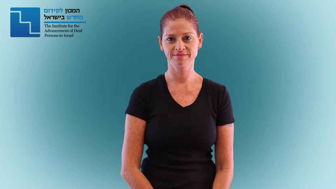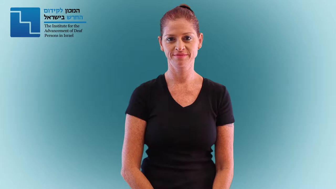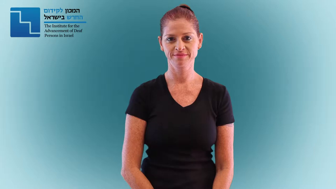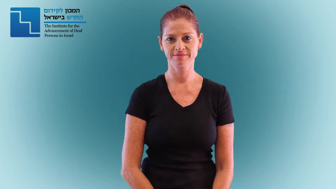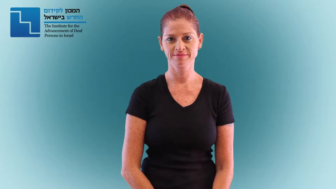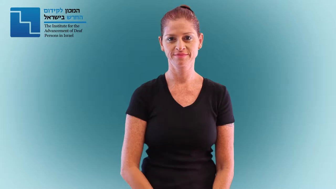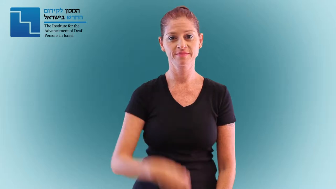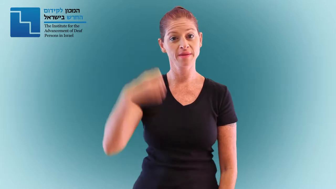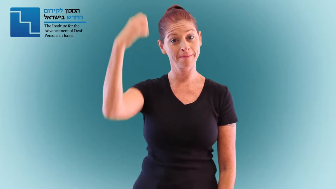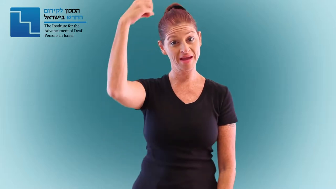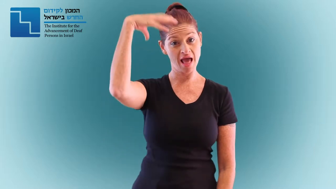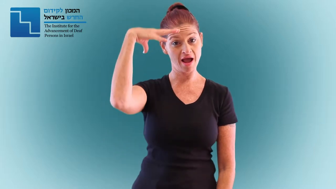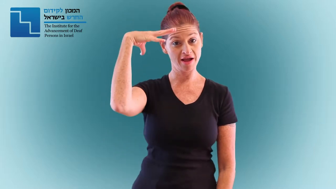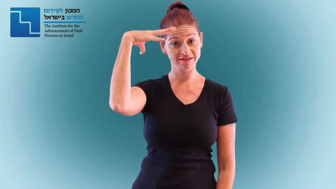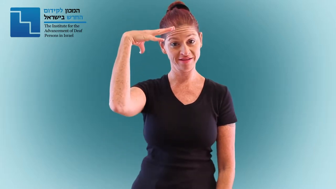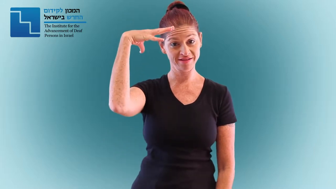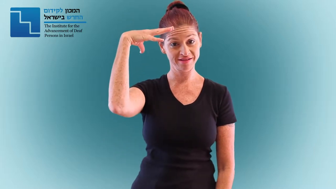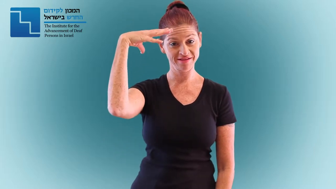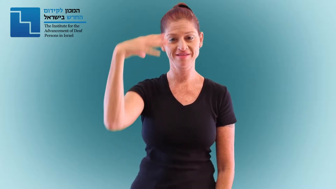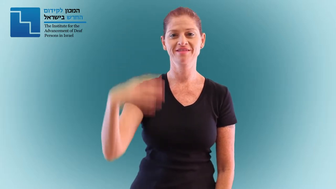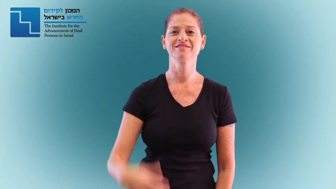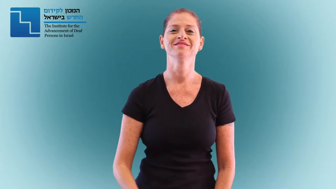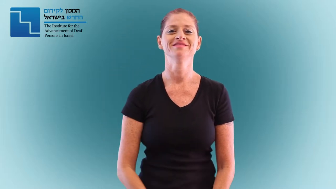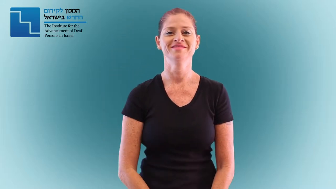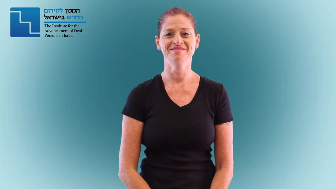מקלחת